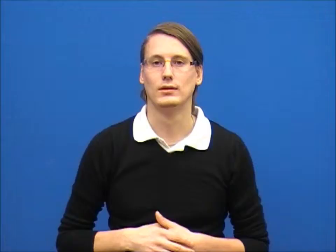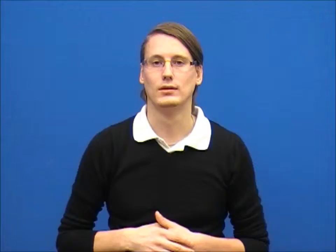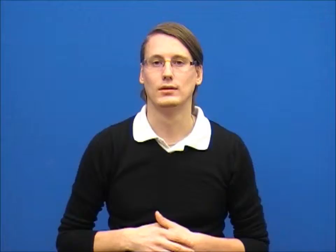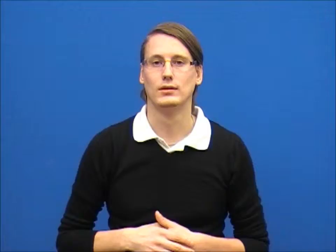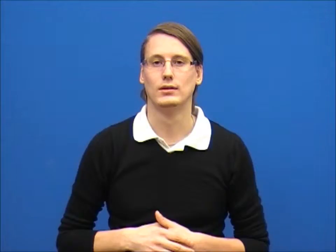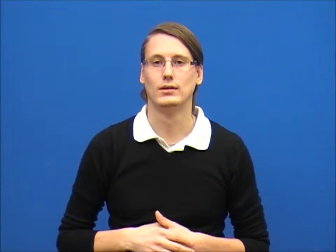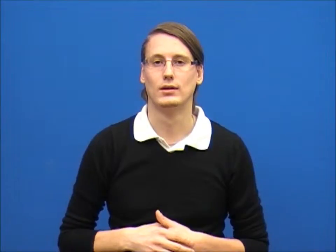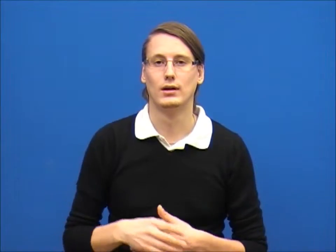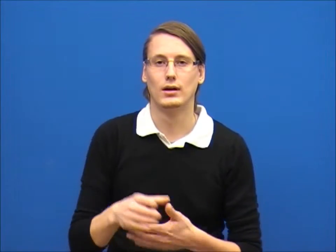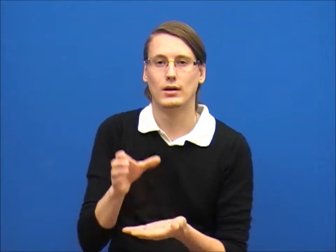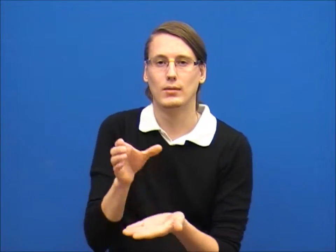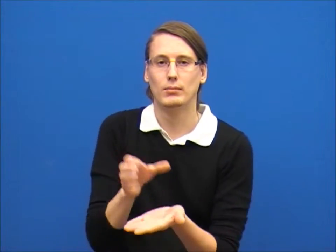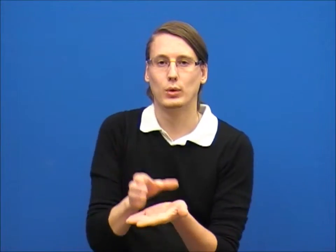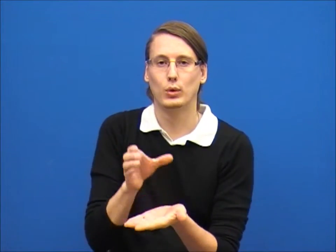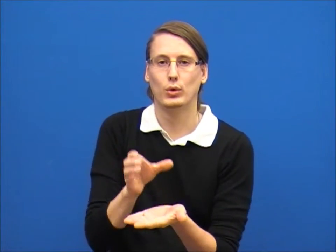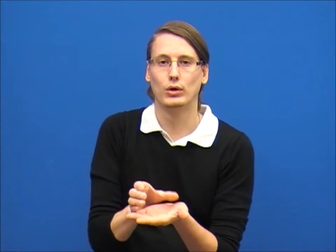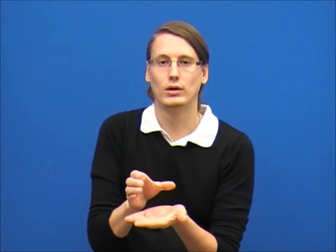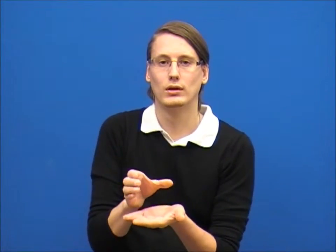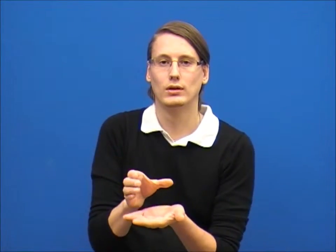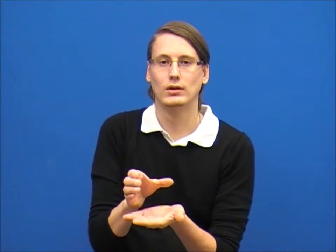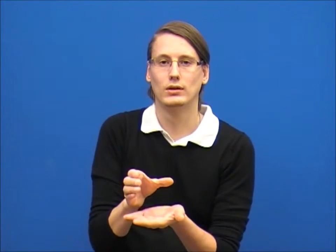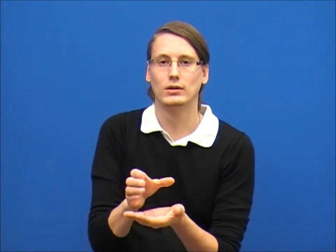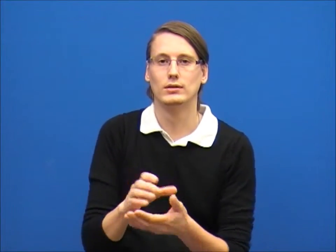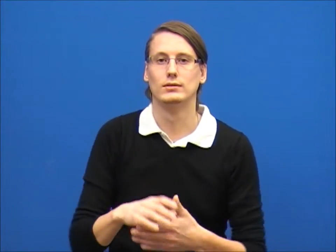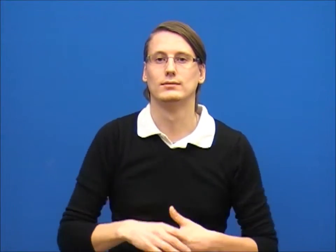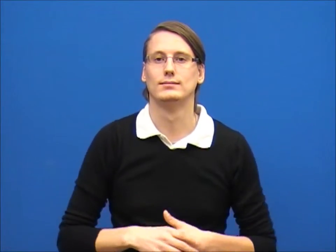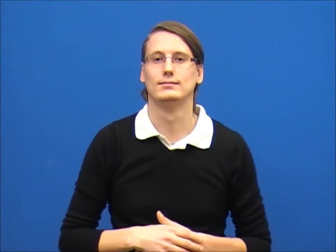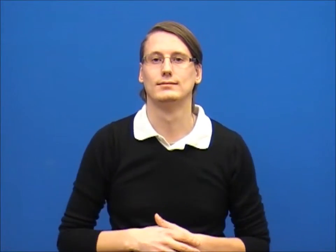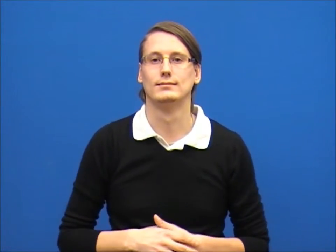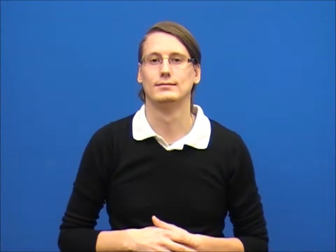BURK